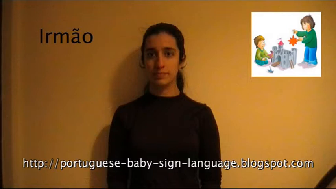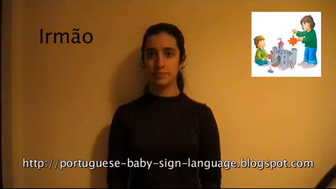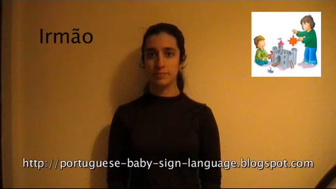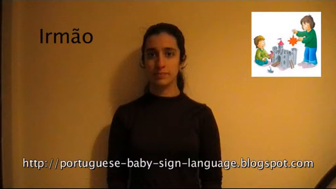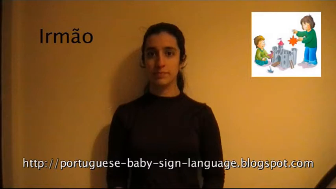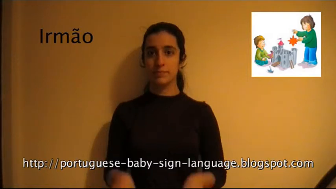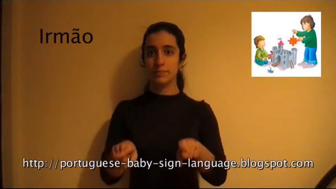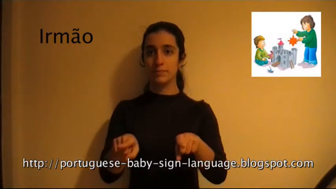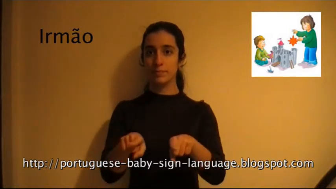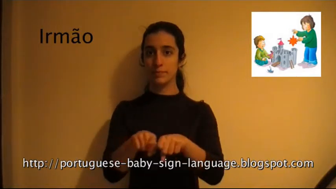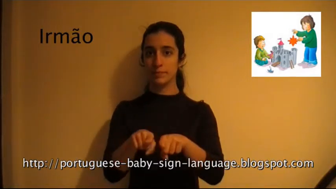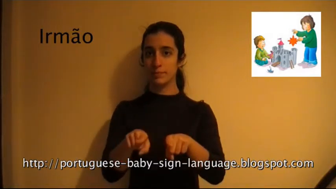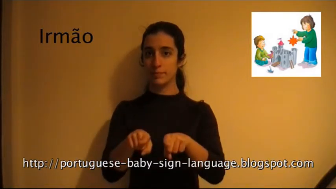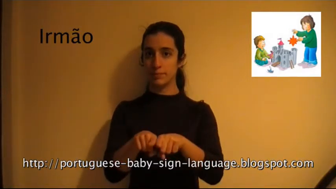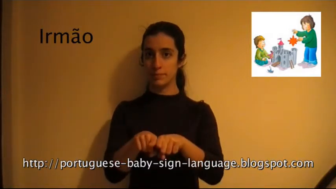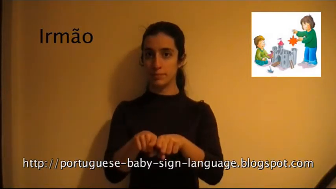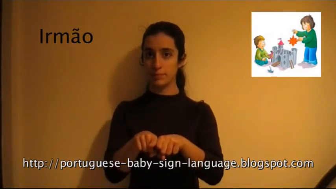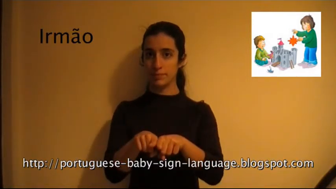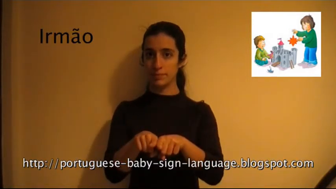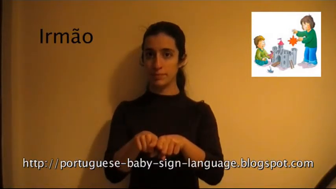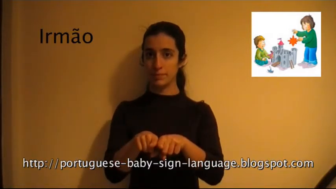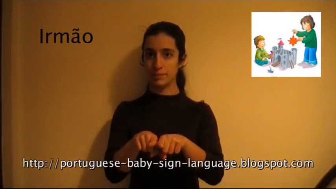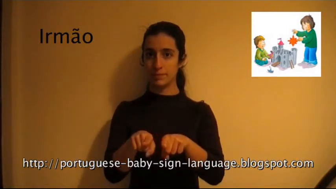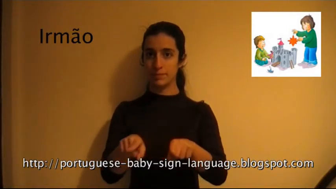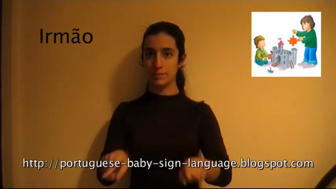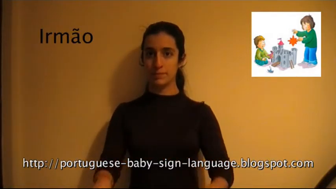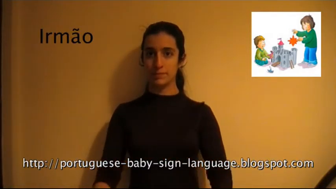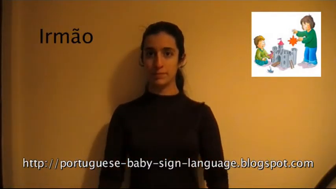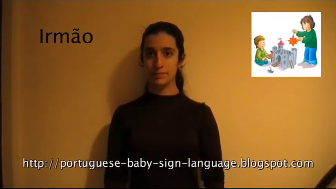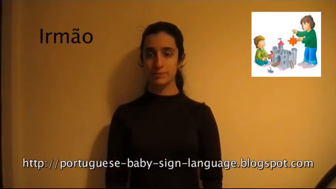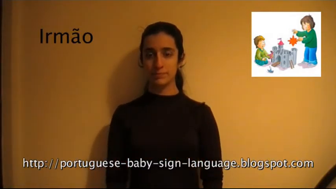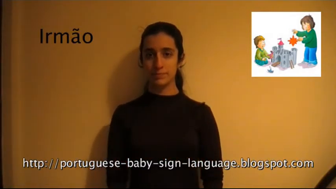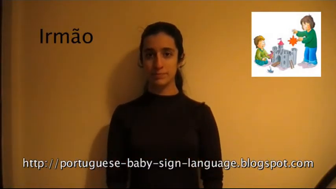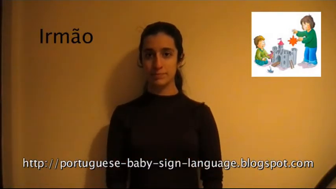irmão